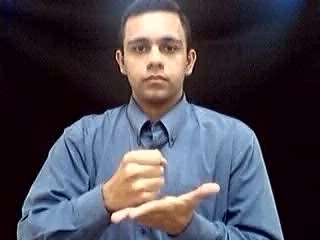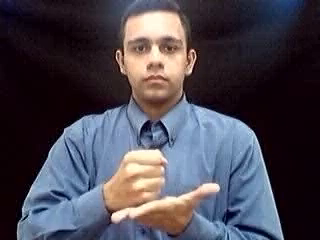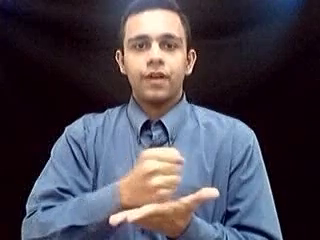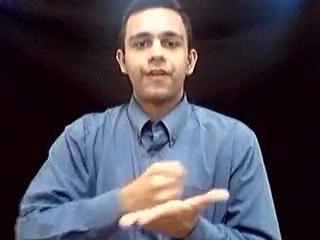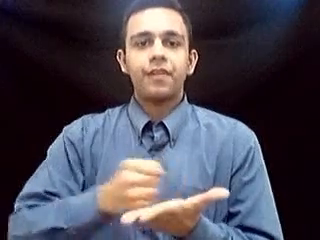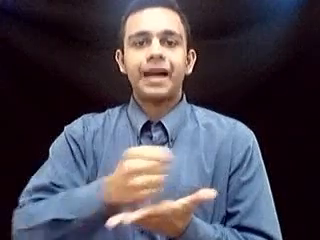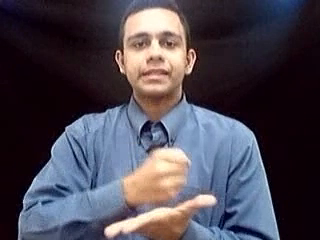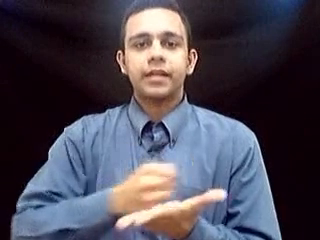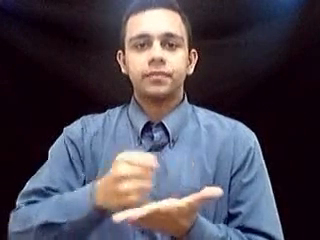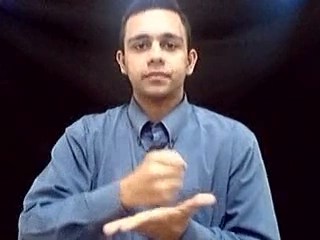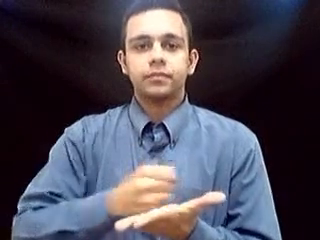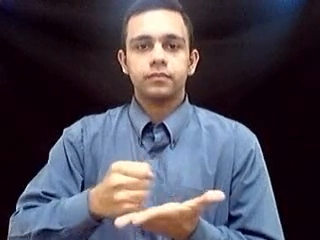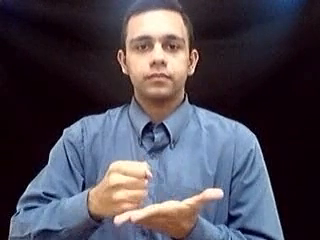farmacia